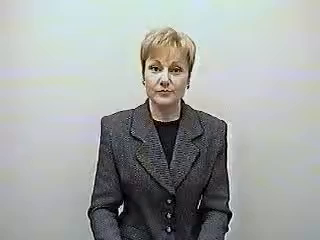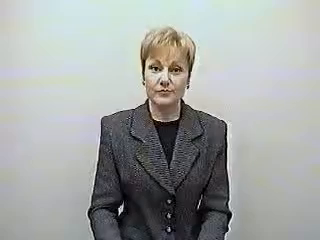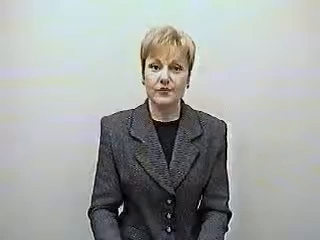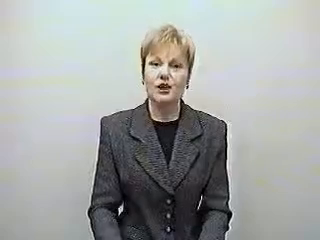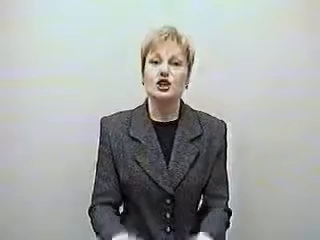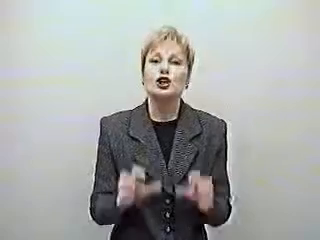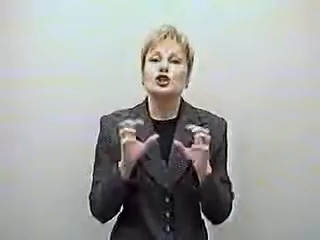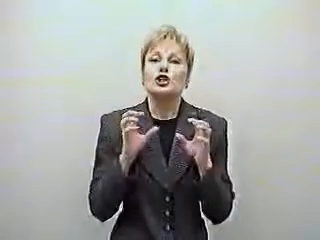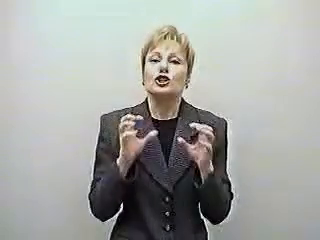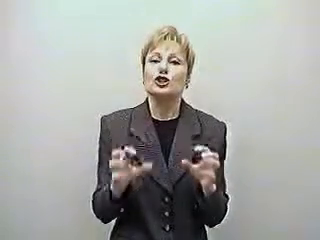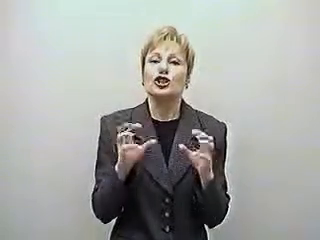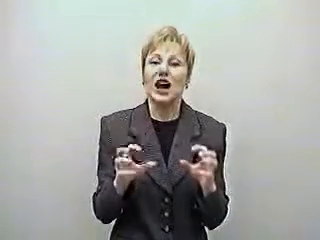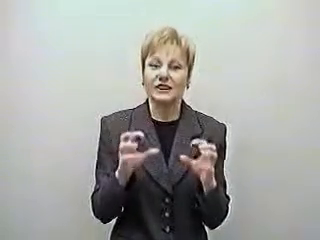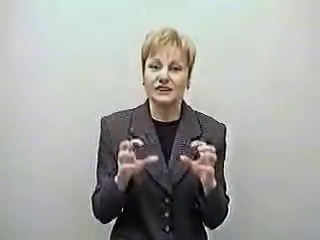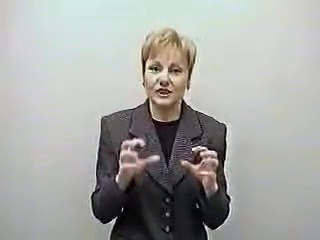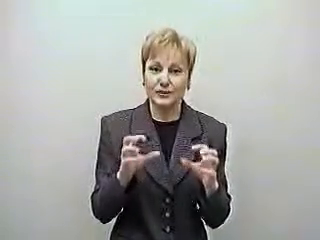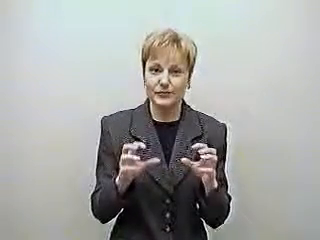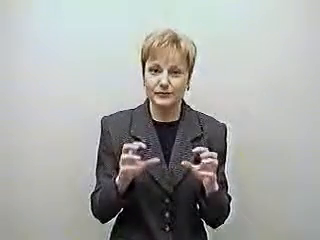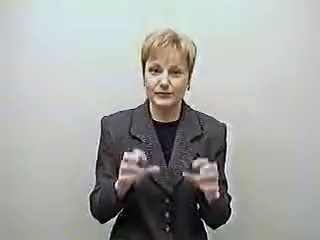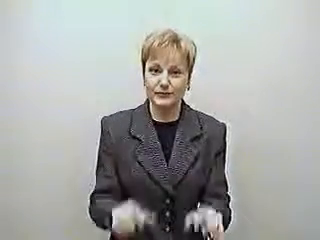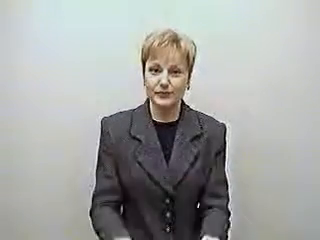жадный